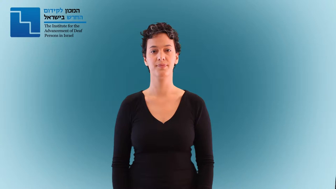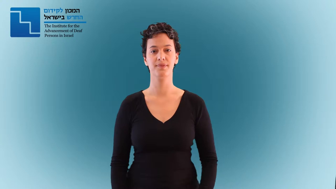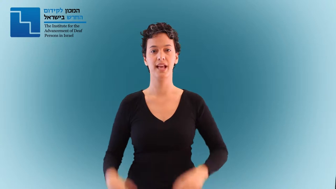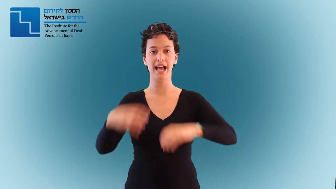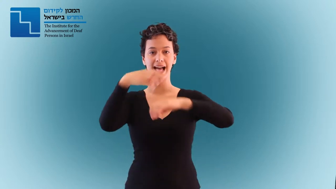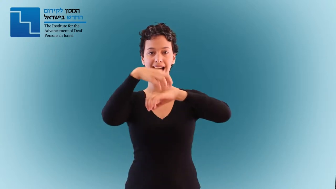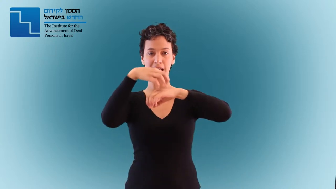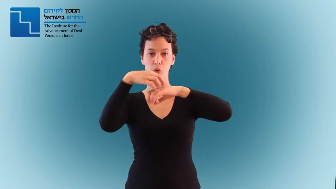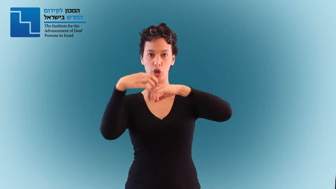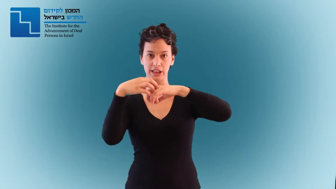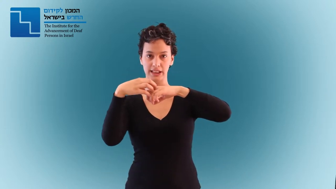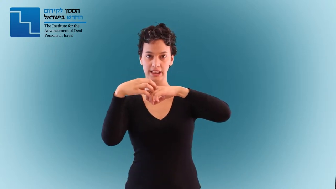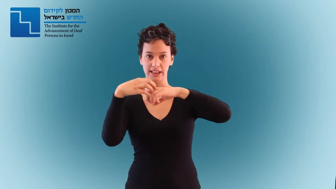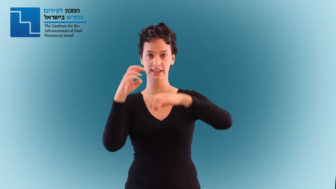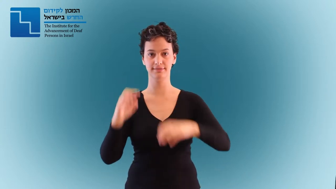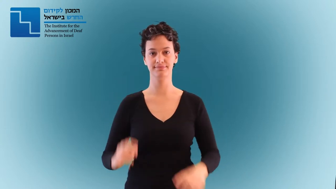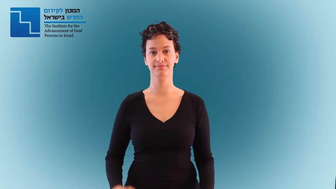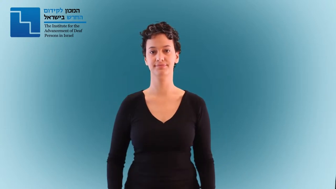רימון